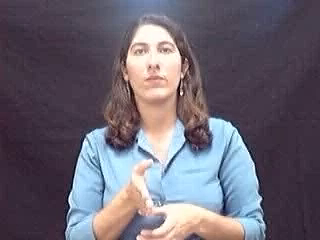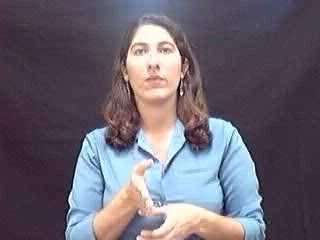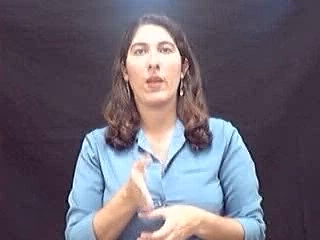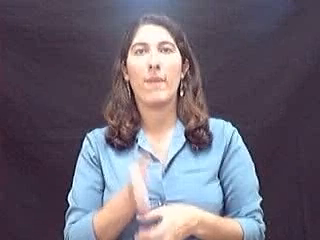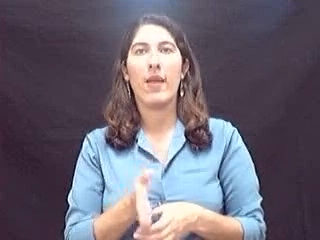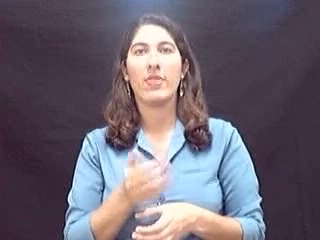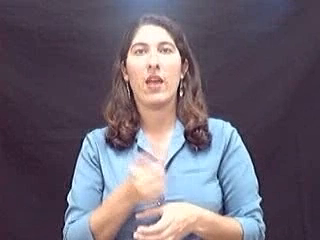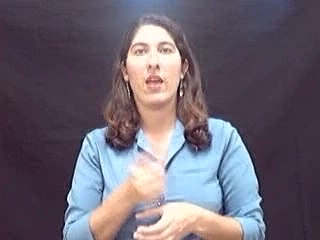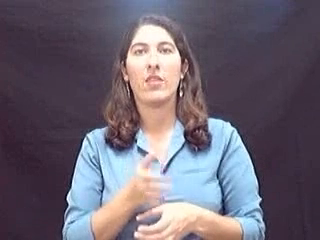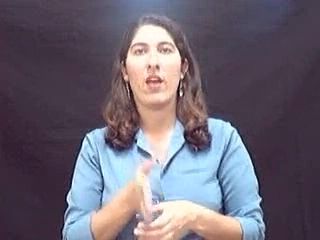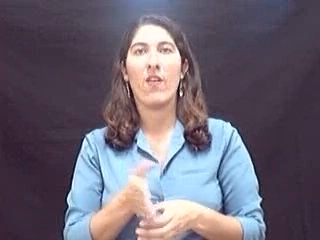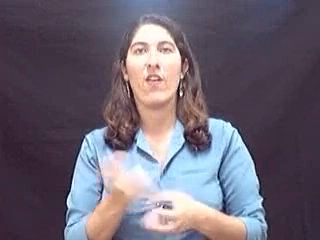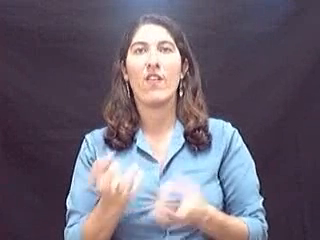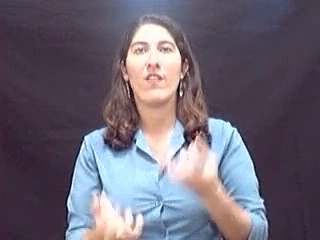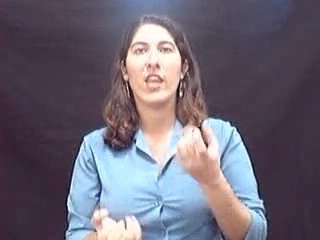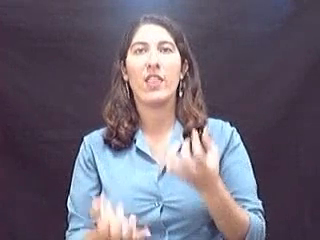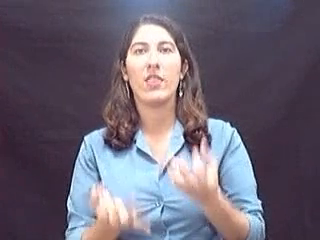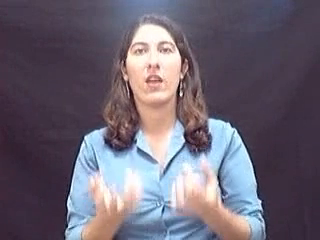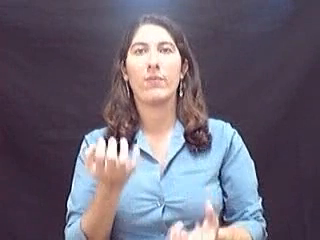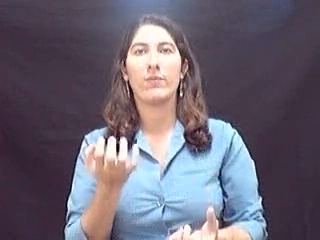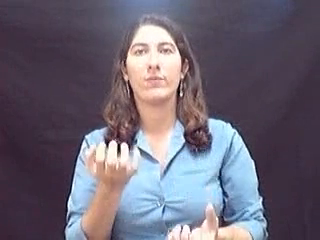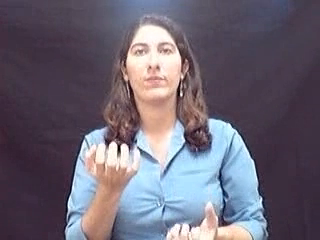batata frita